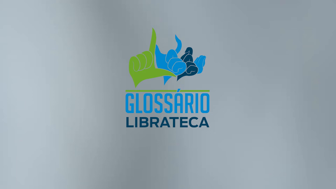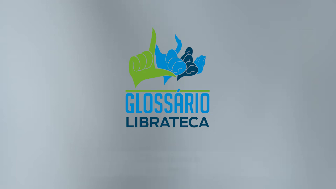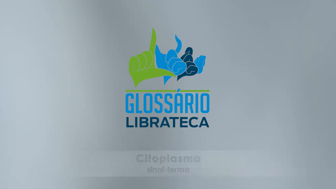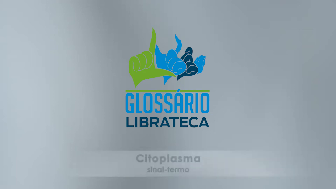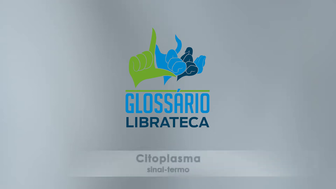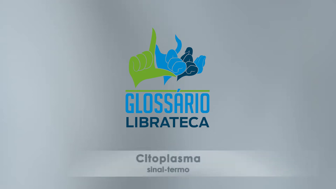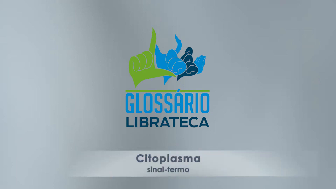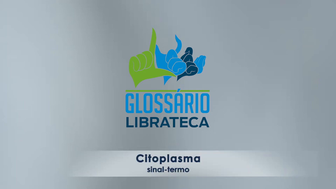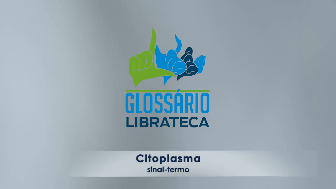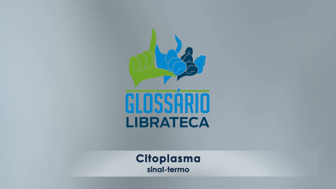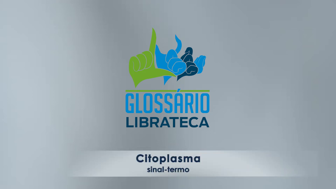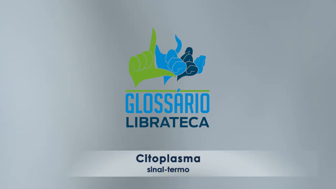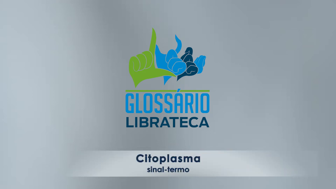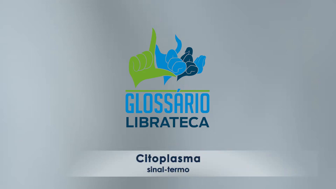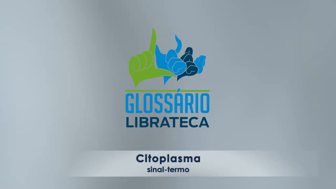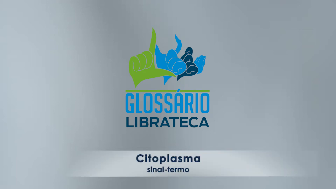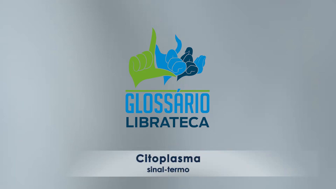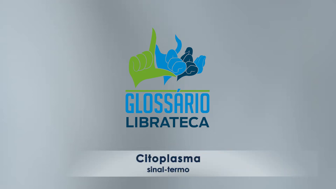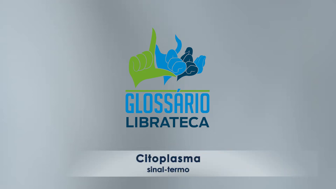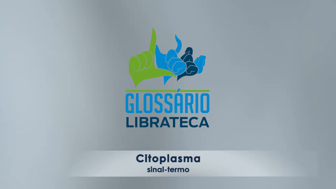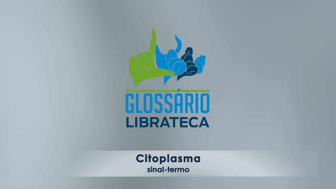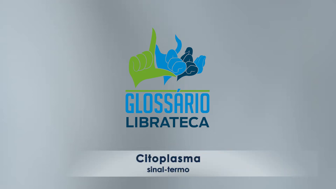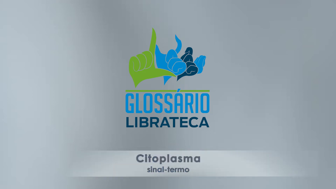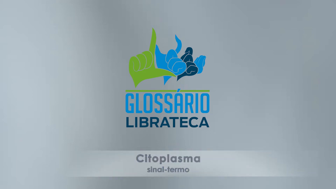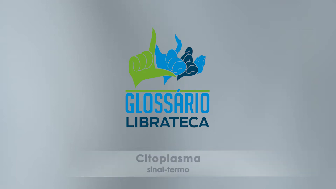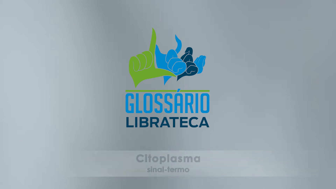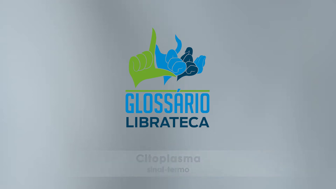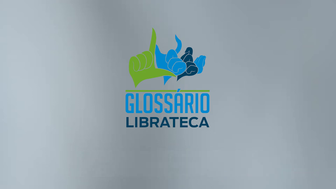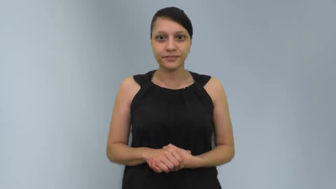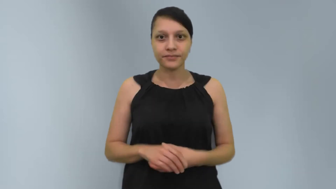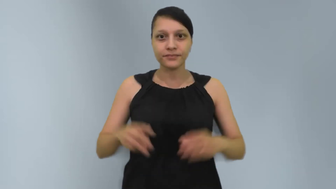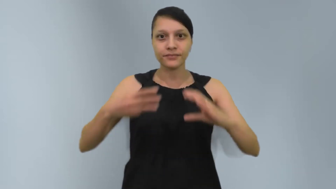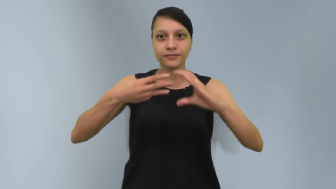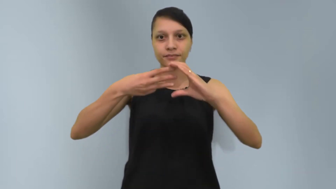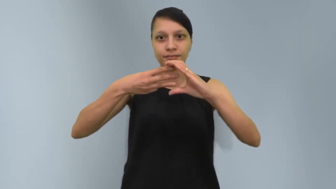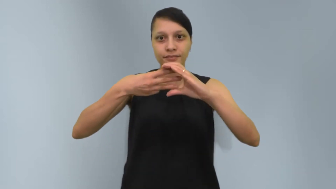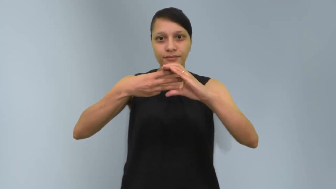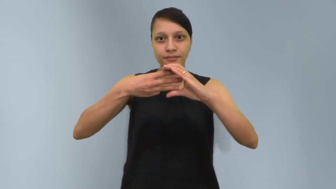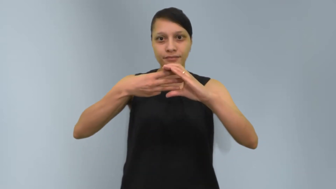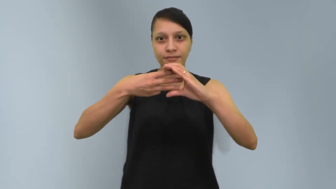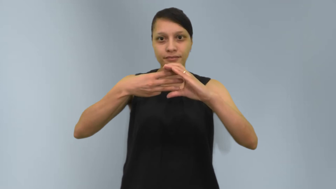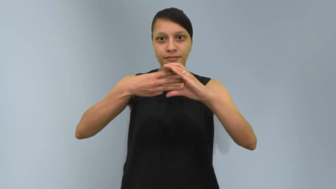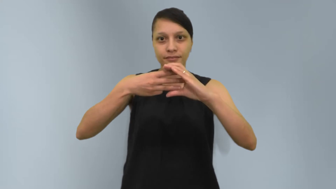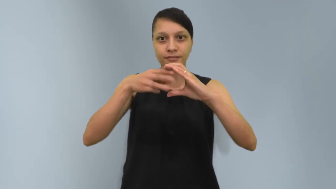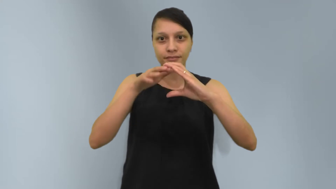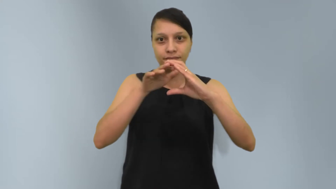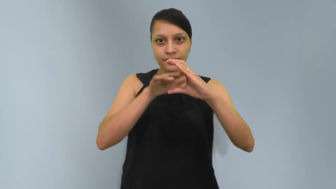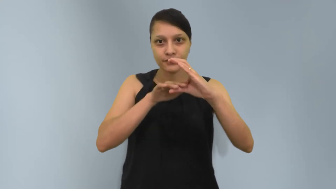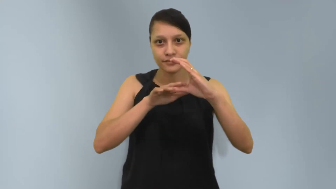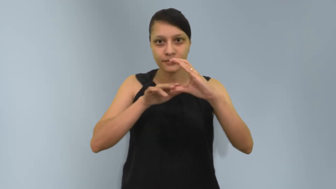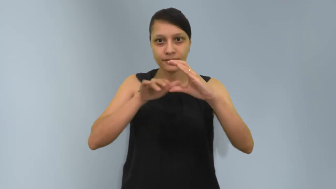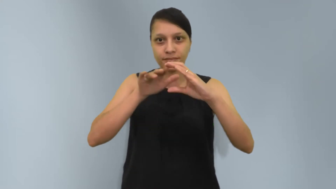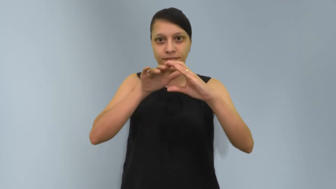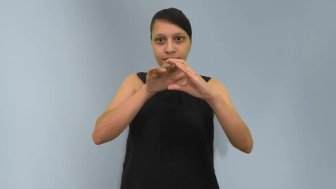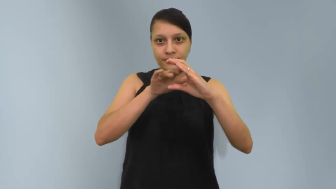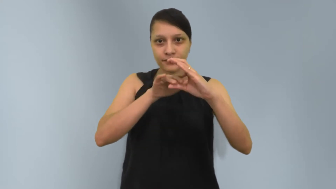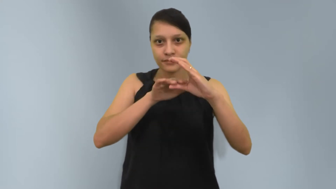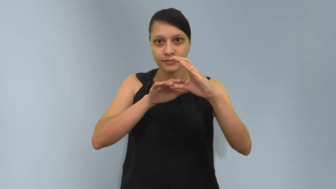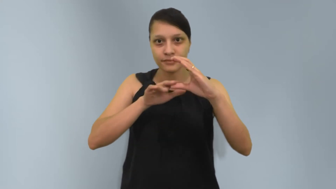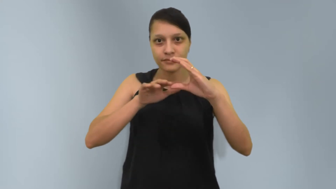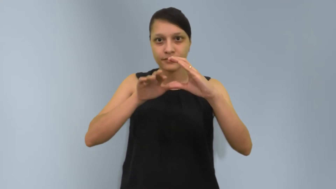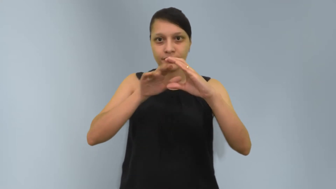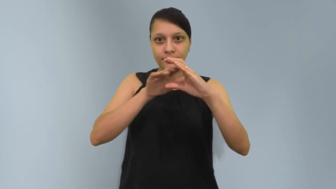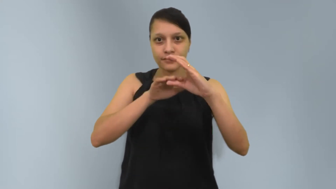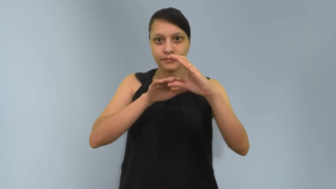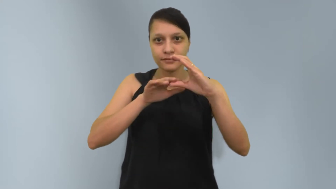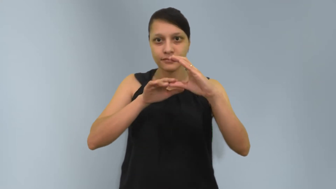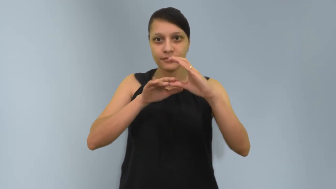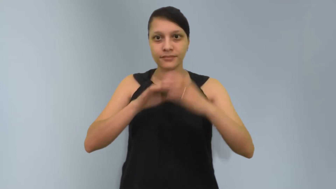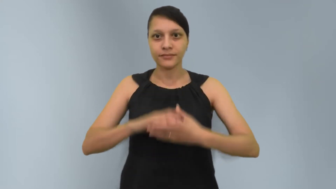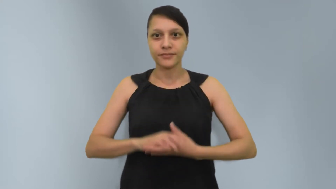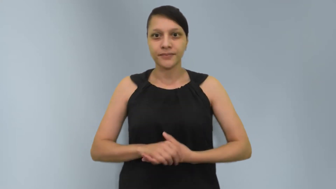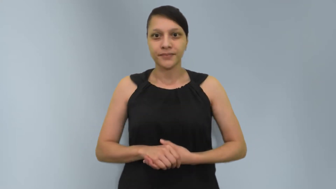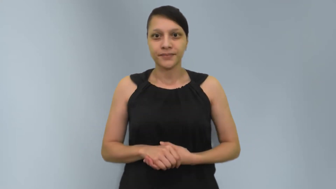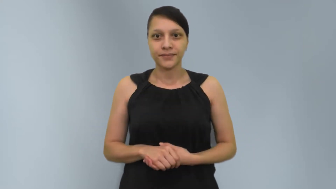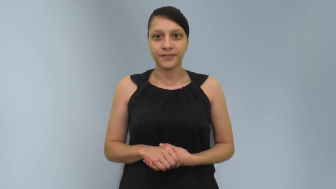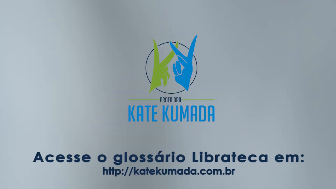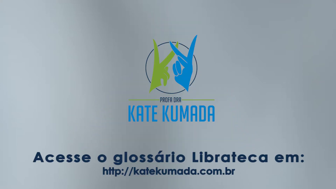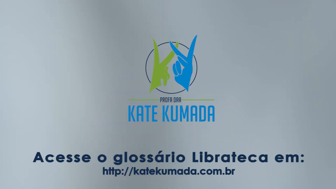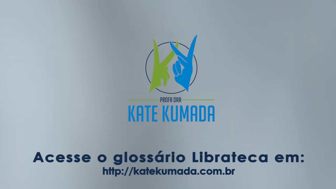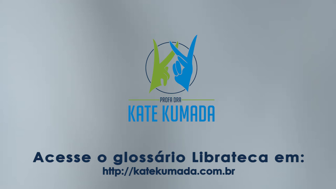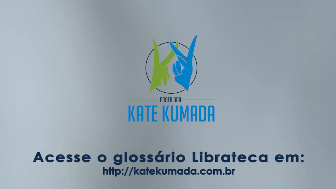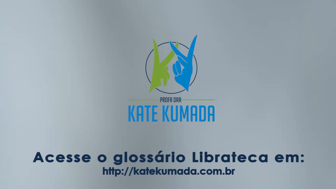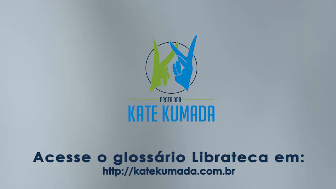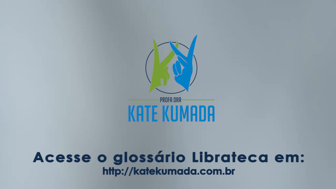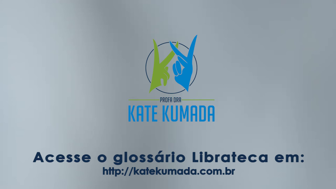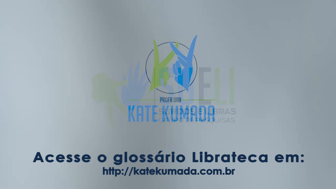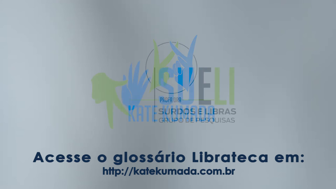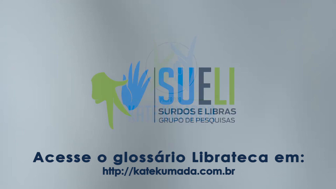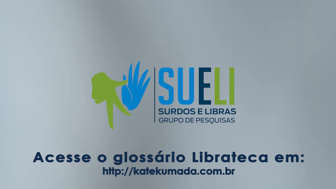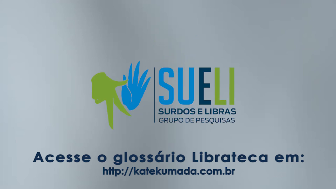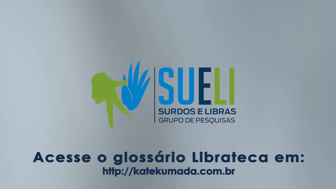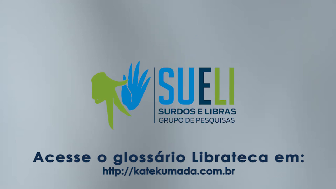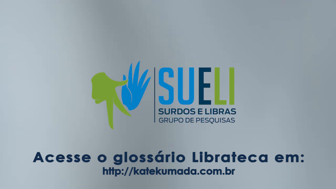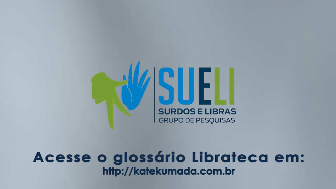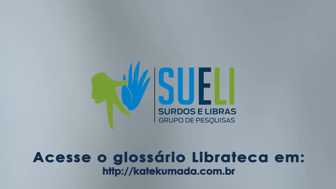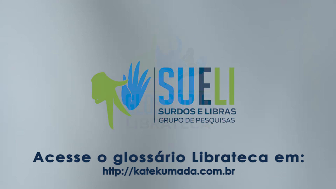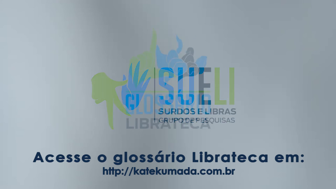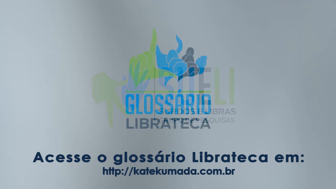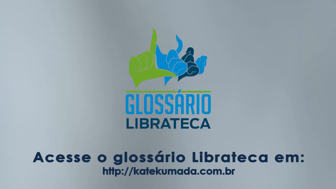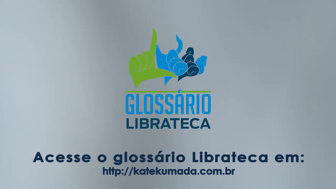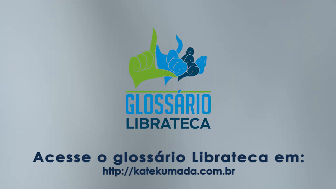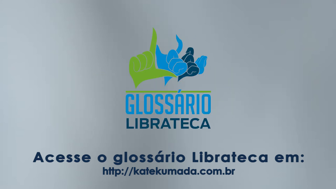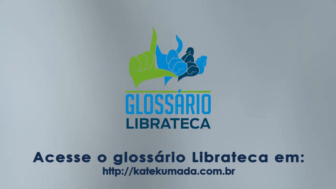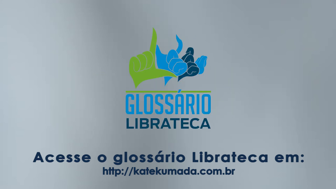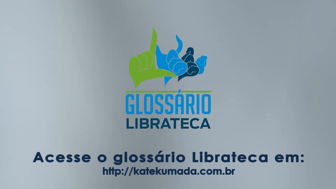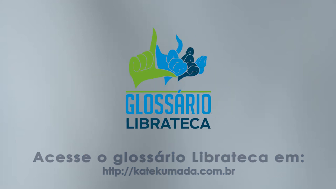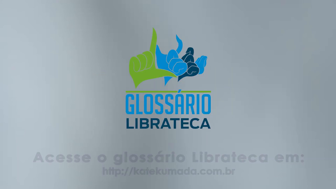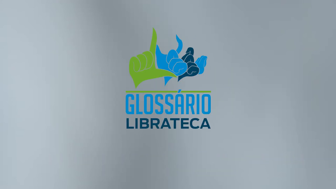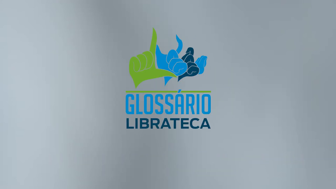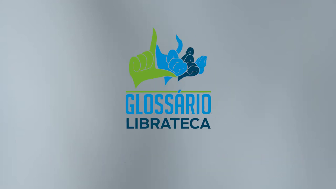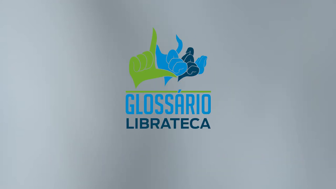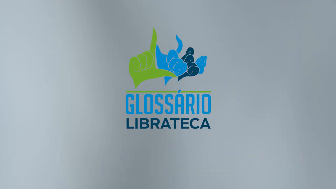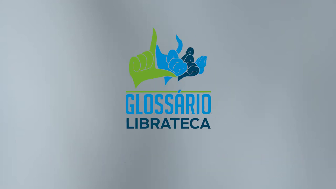Citoplasma